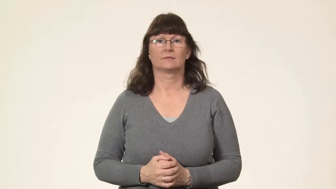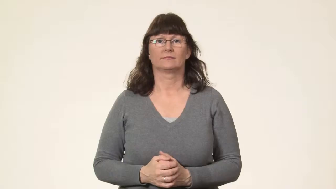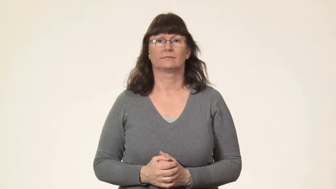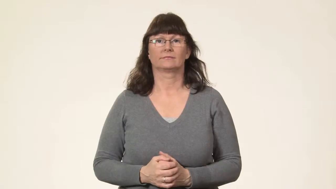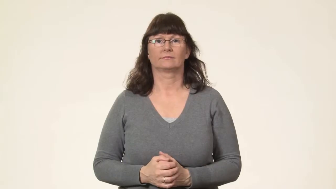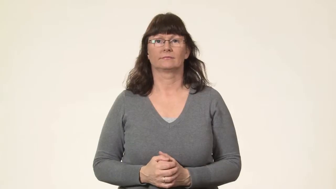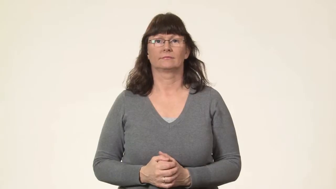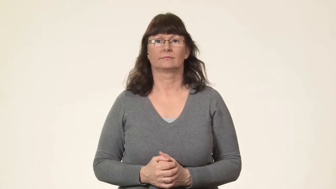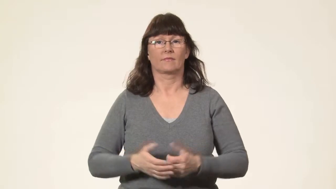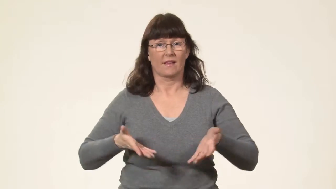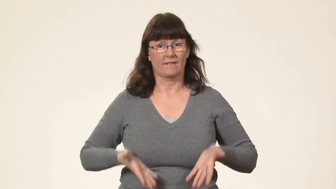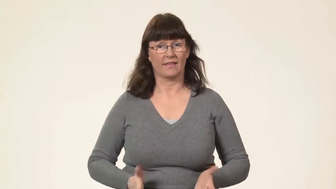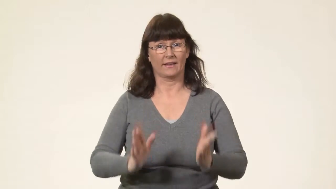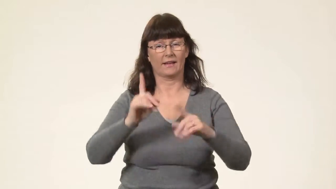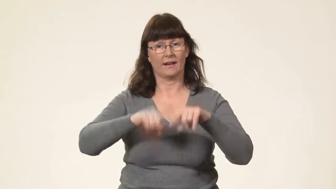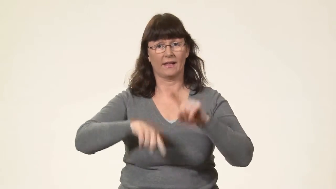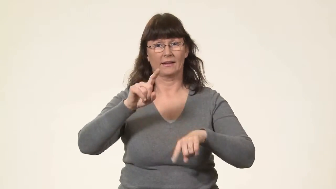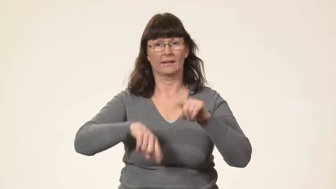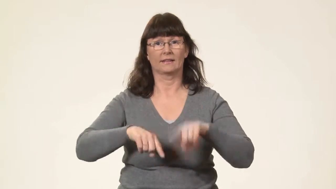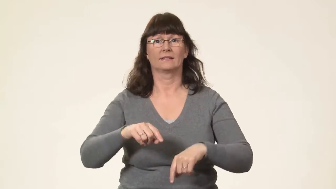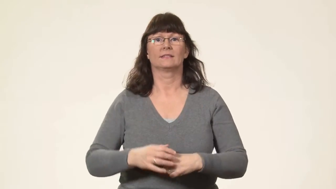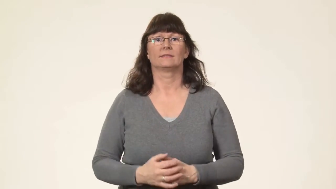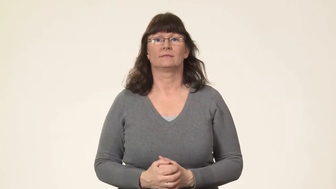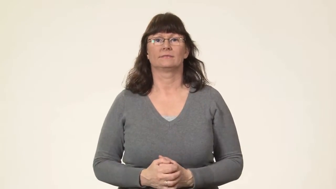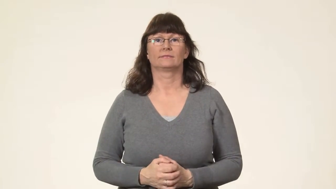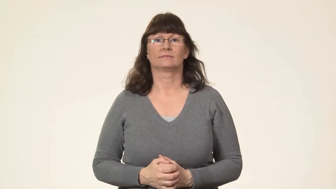Fæðingarlæknir